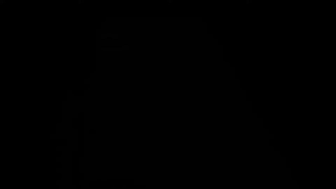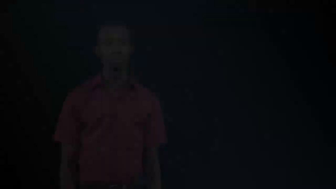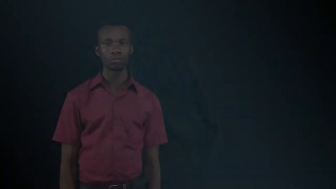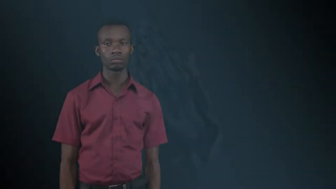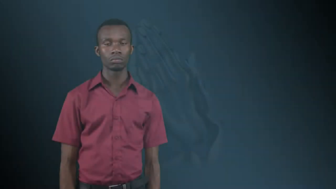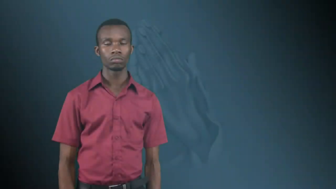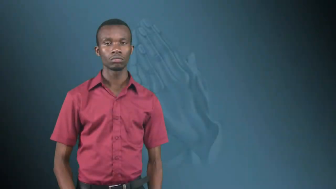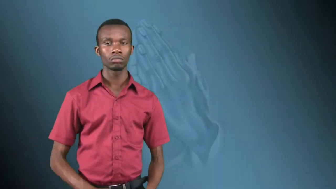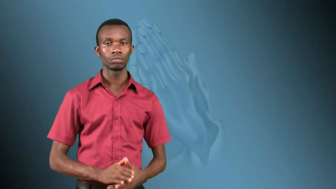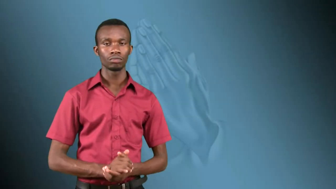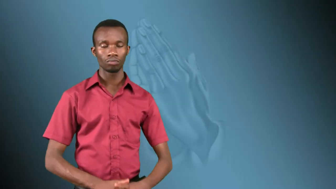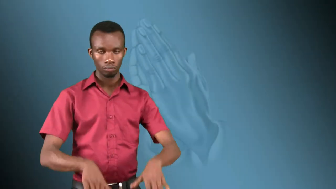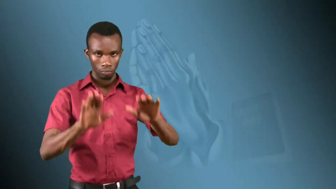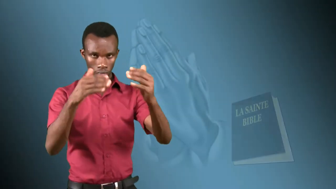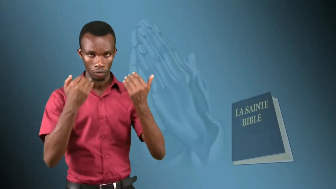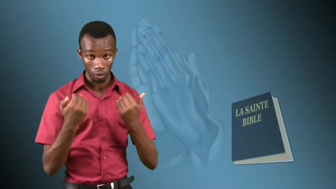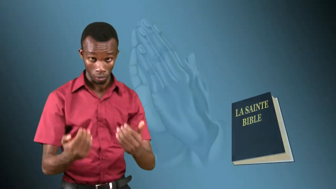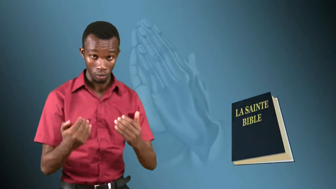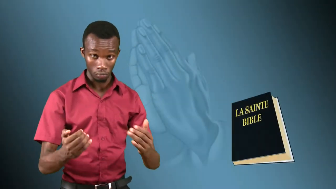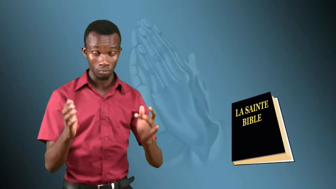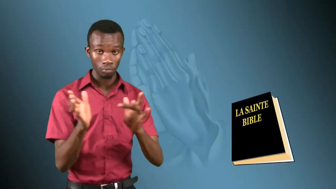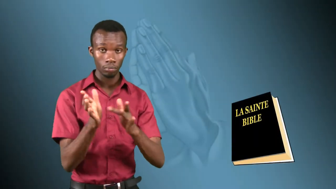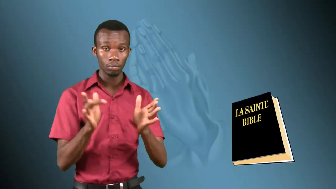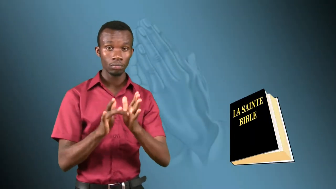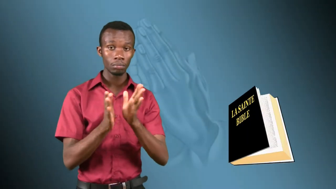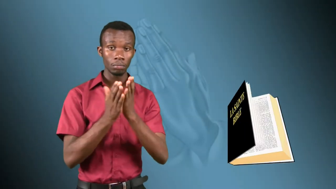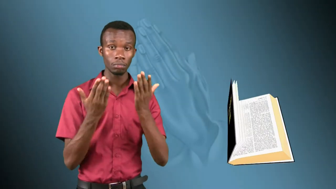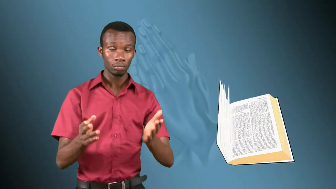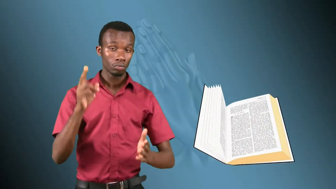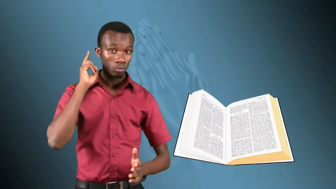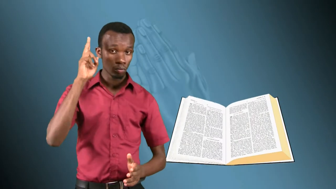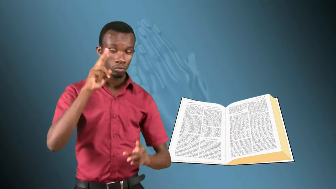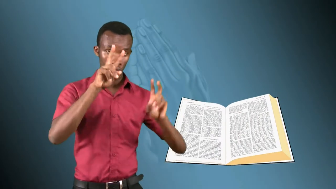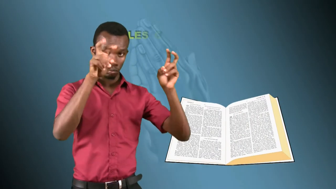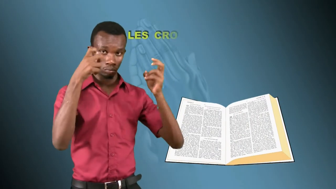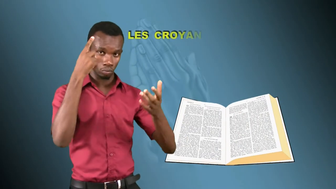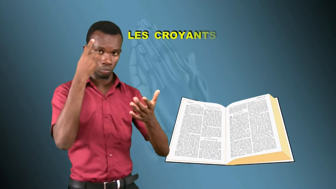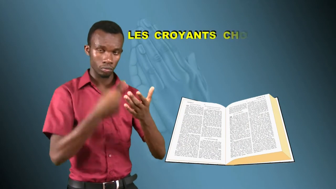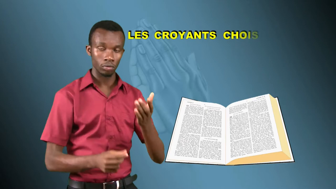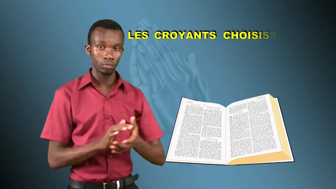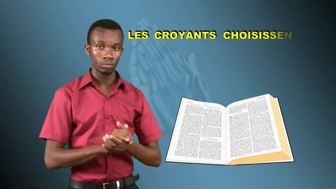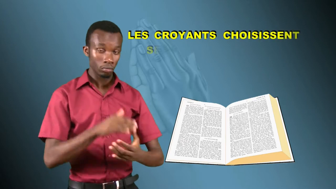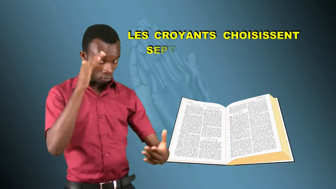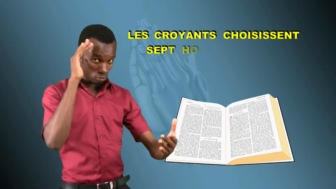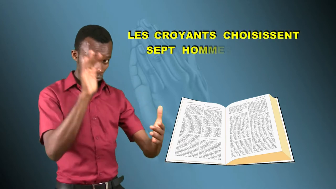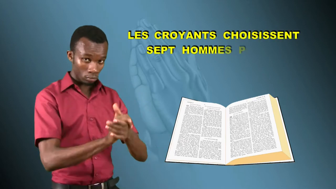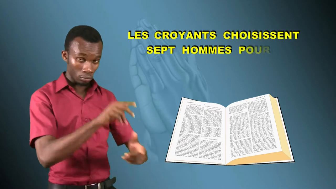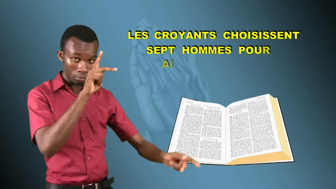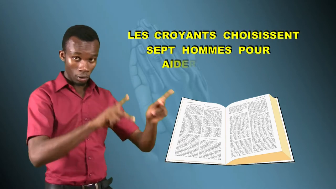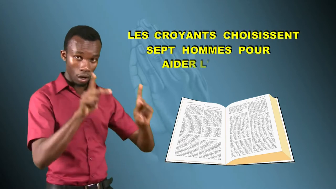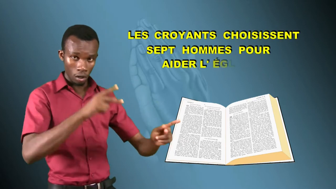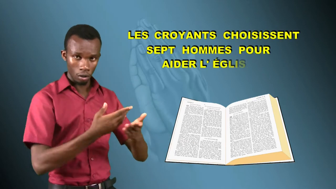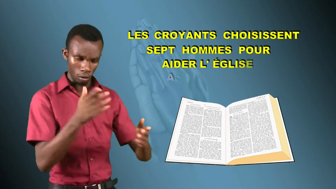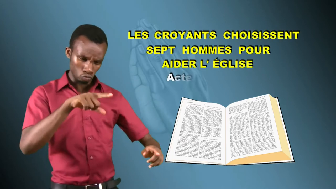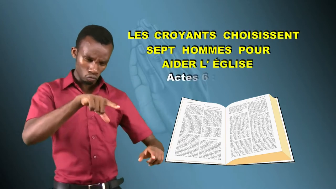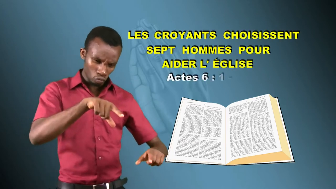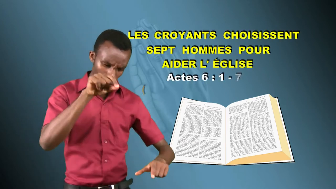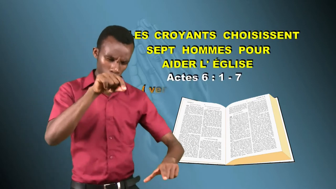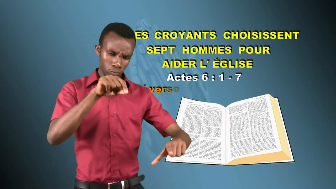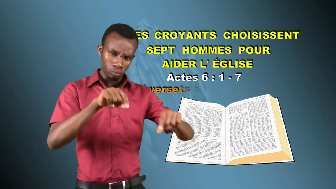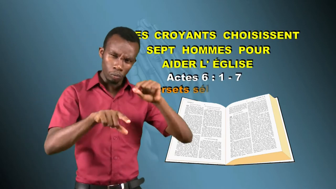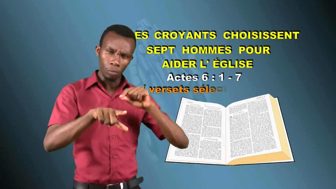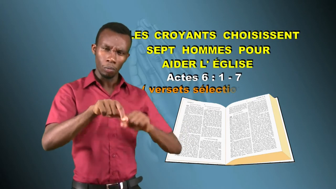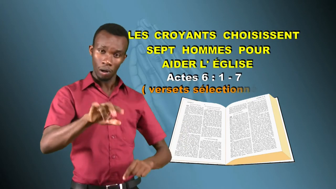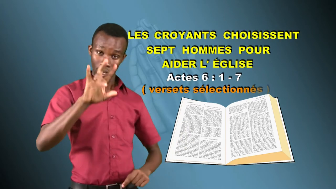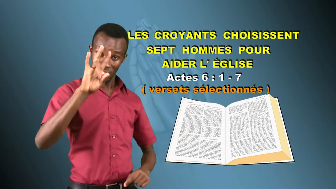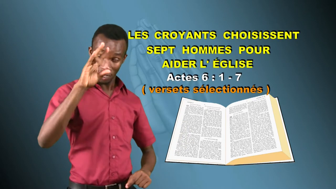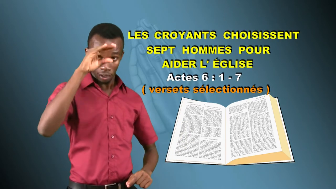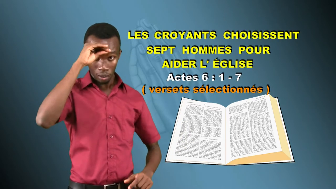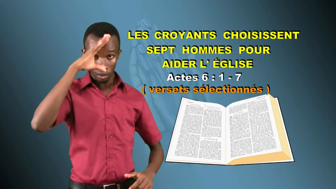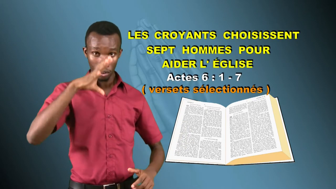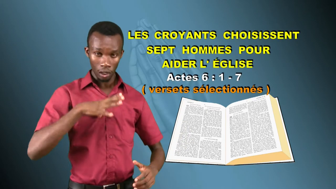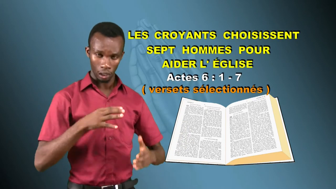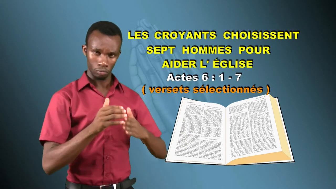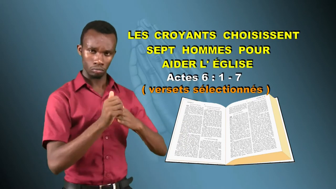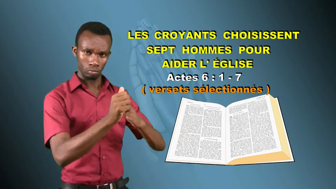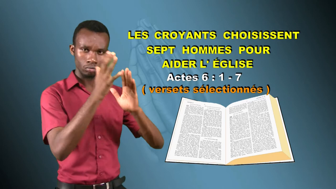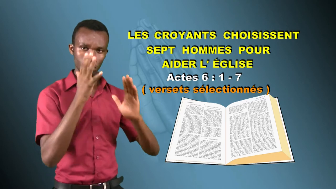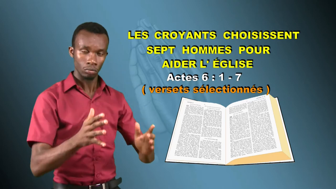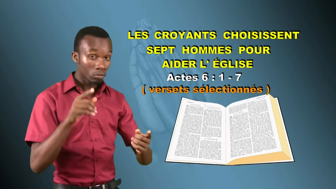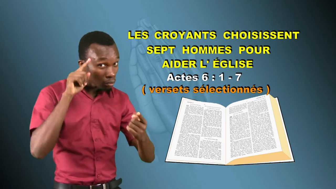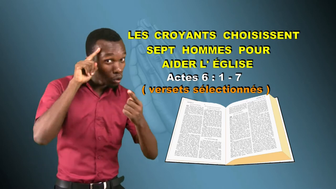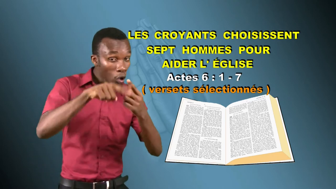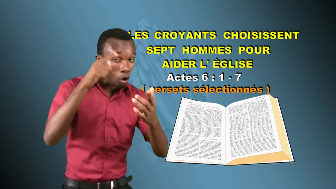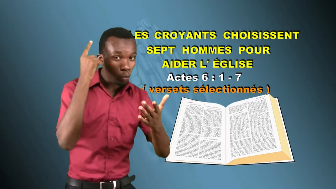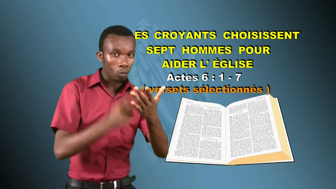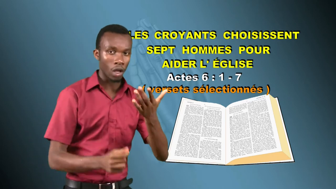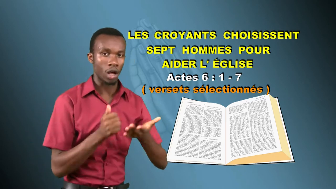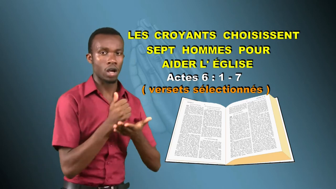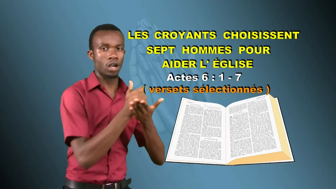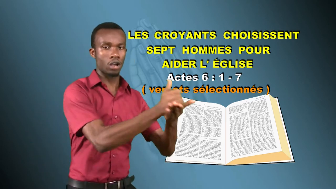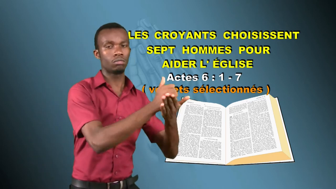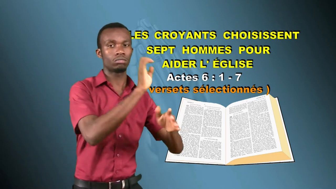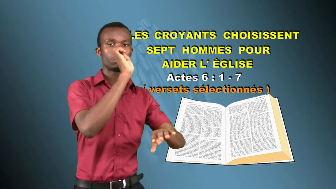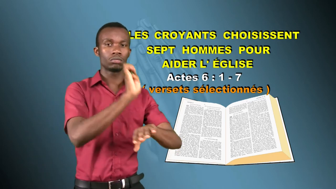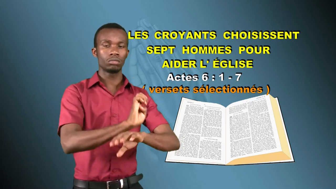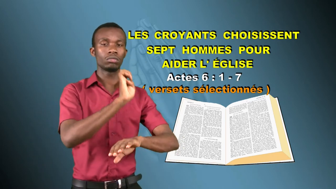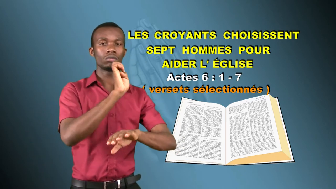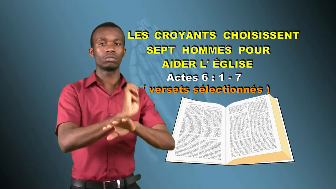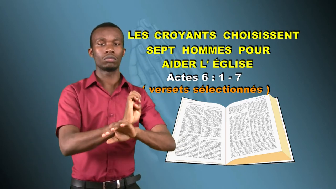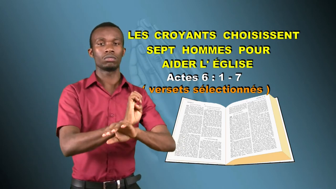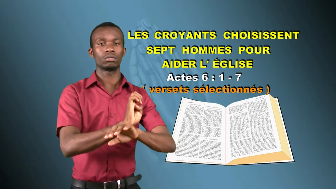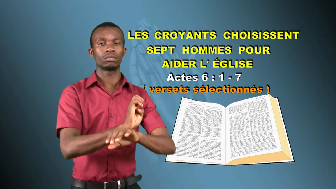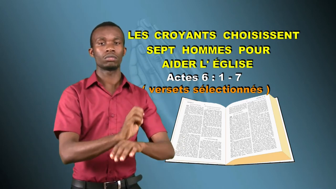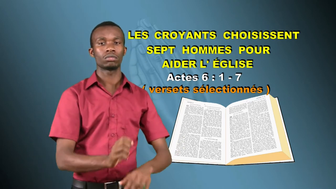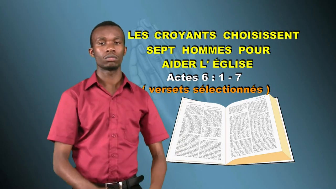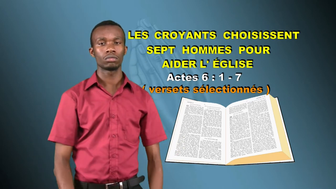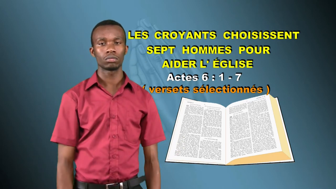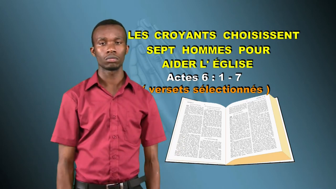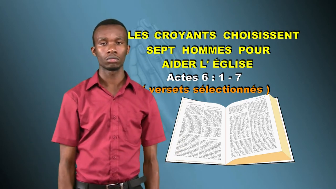Les croyants choisissent sept hommes pour aider l'Église